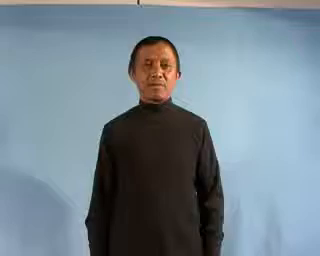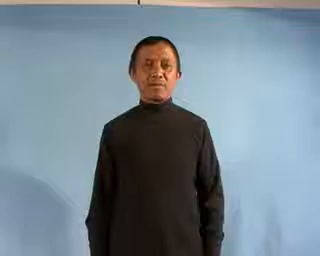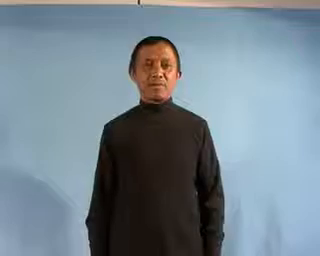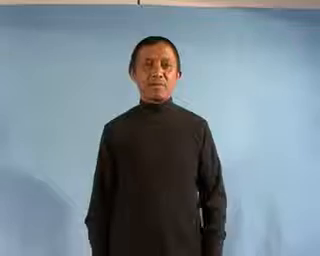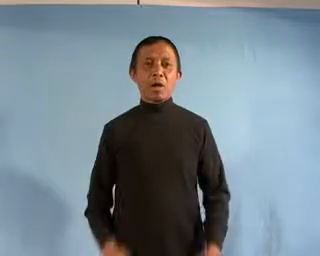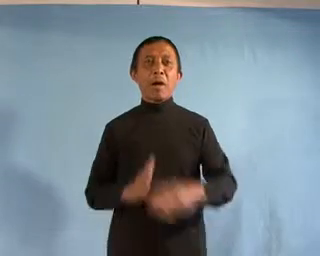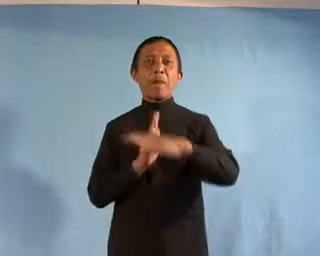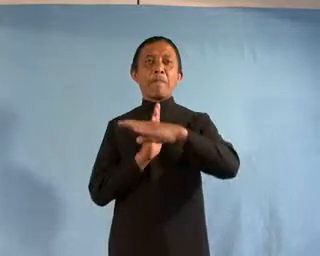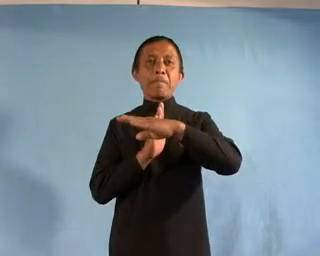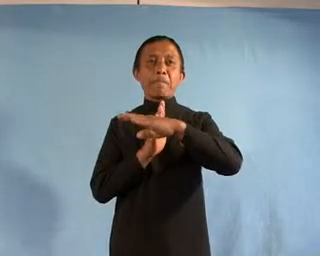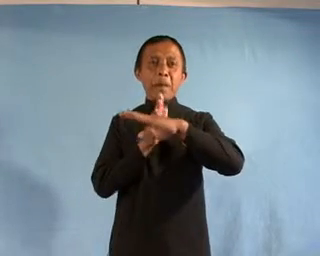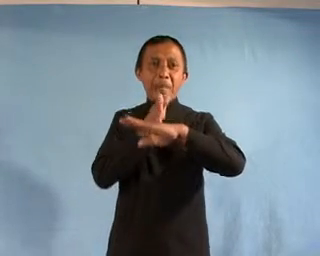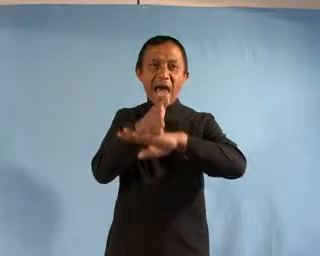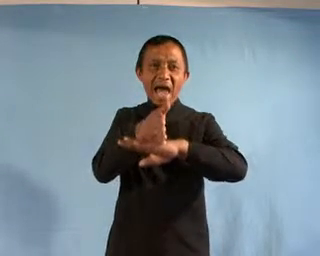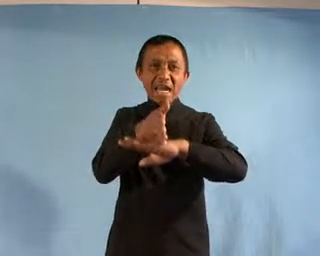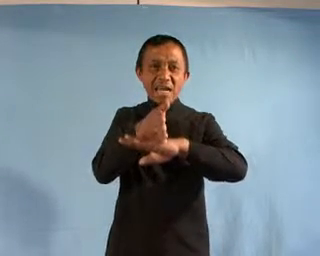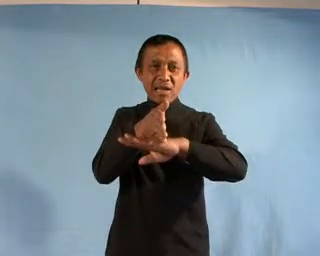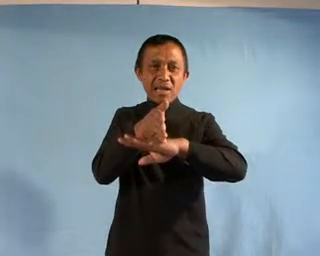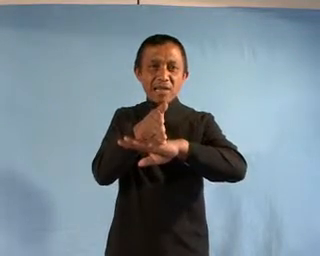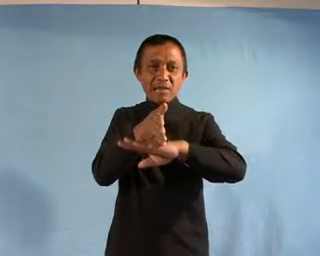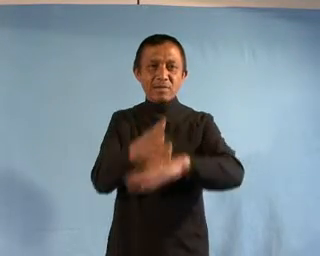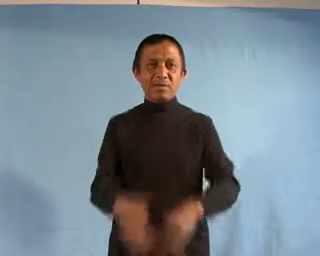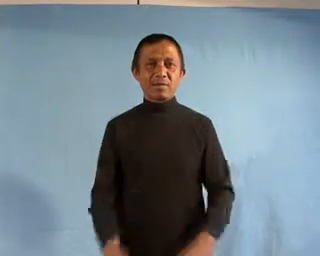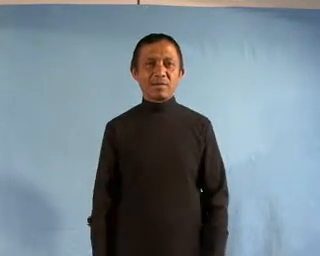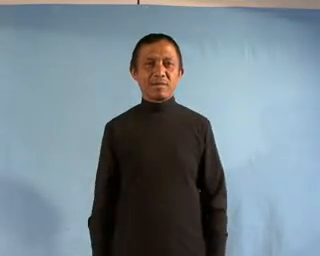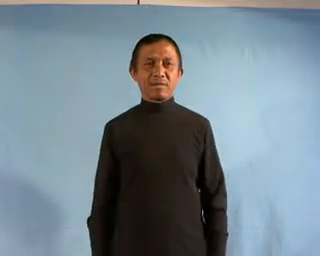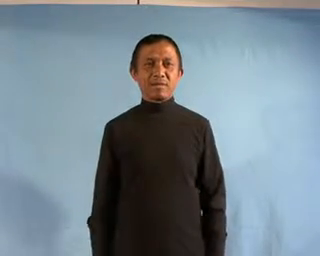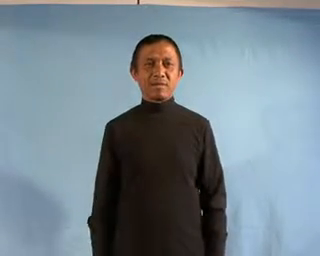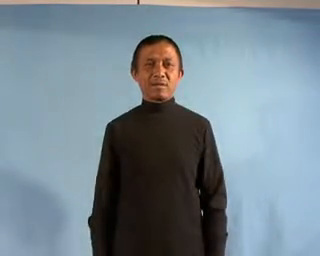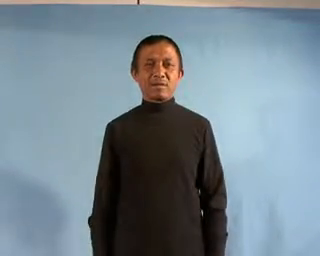mamangy